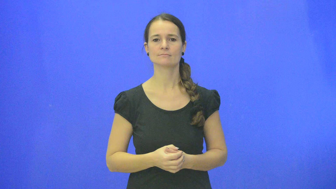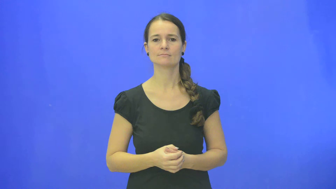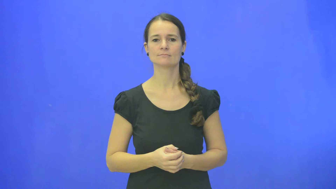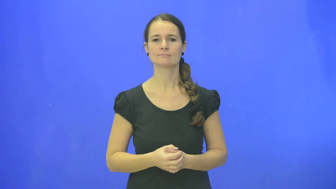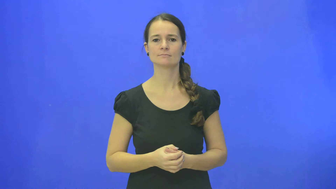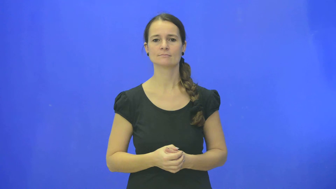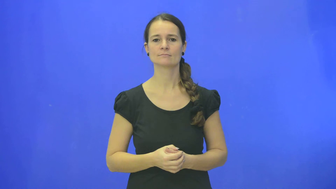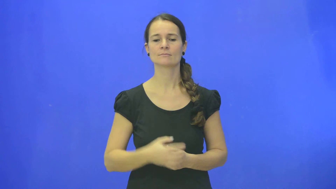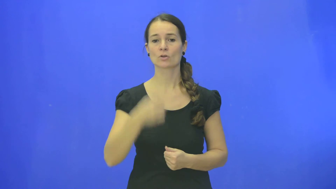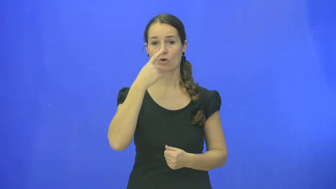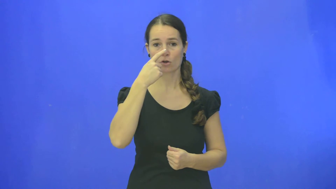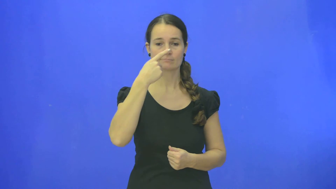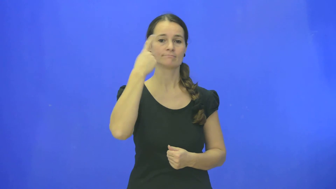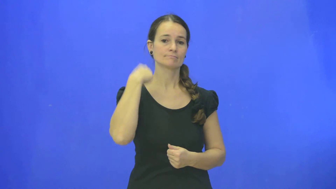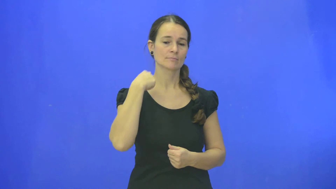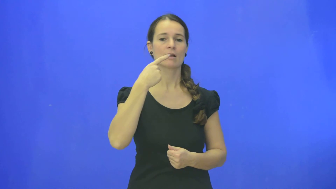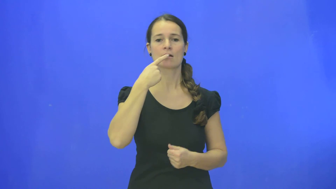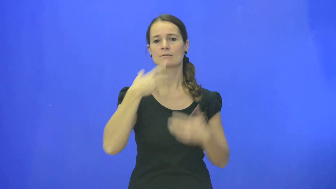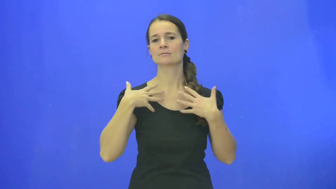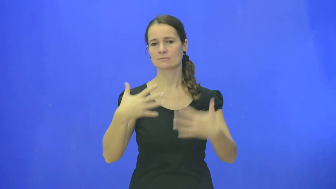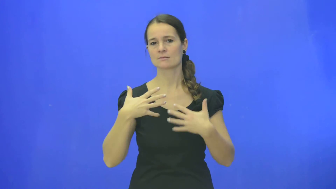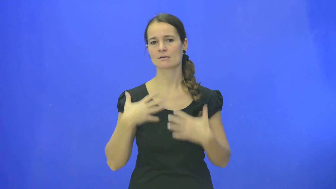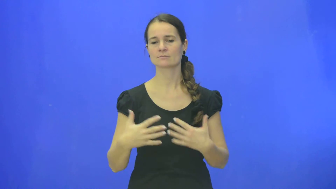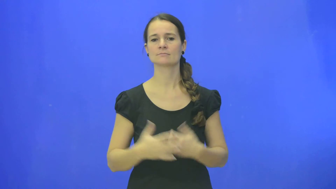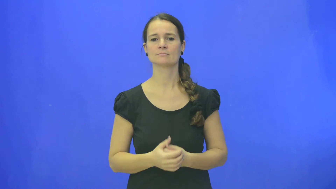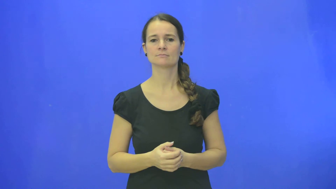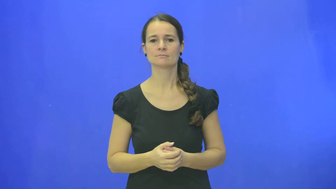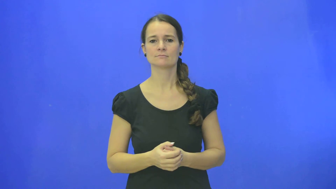horní cesty dýchací